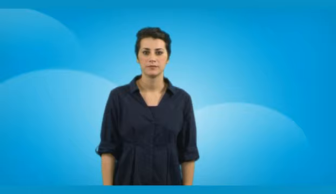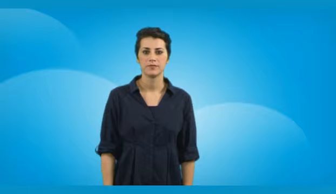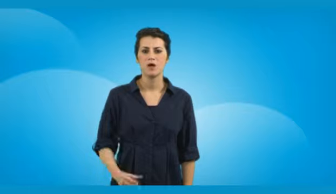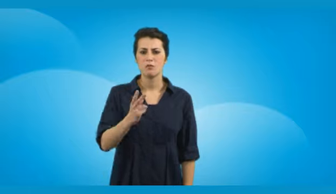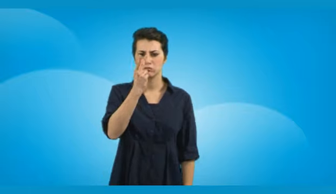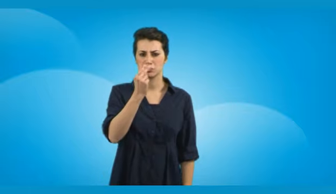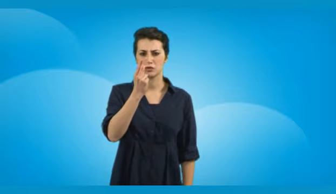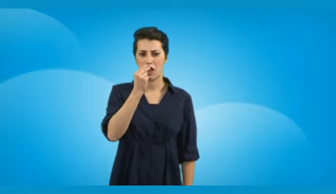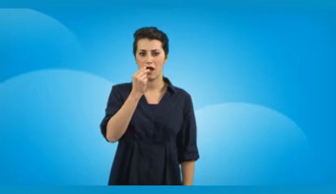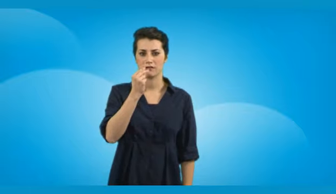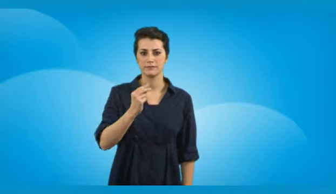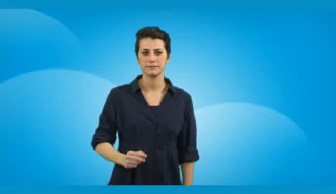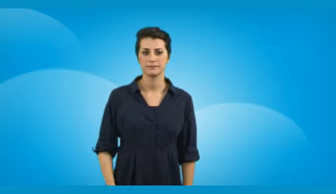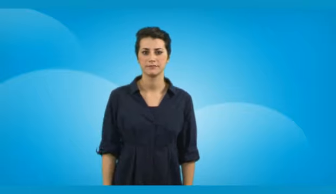Buta